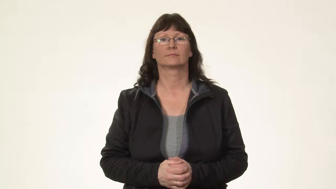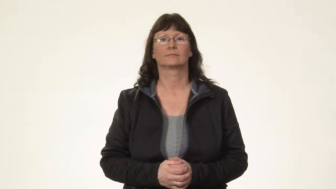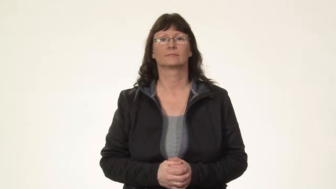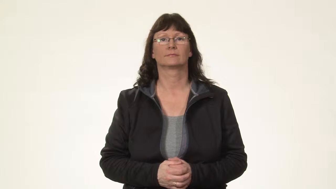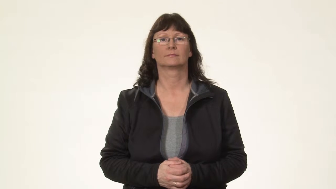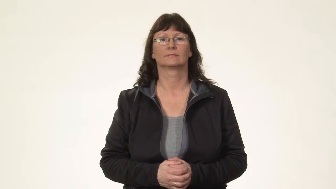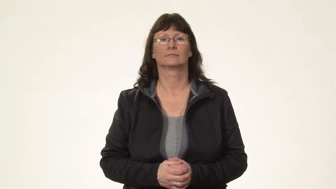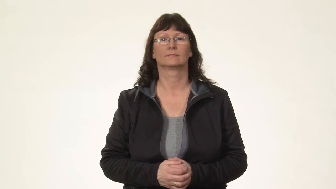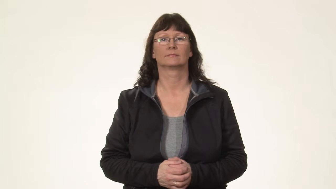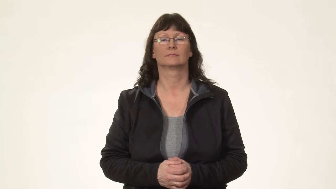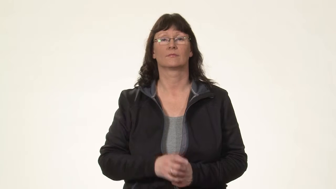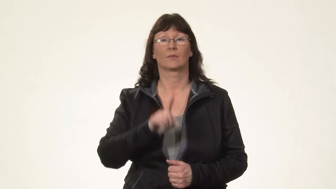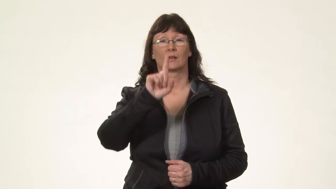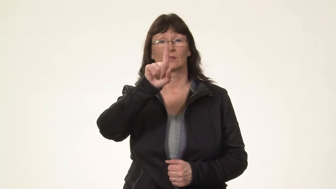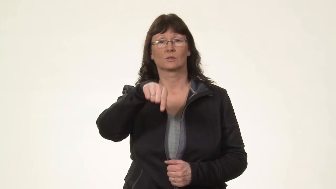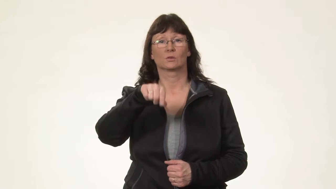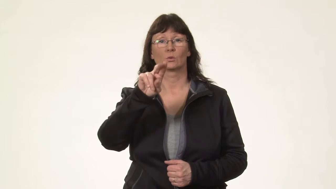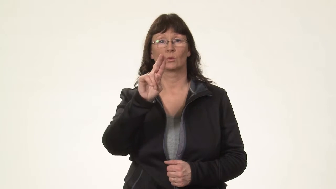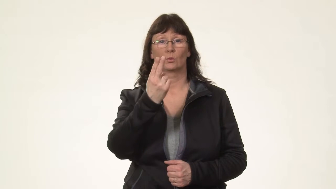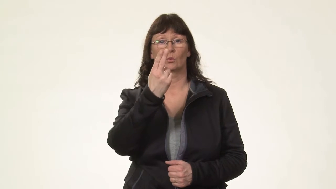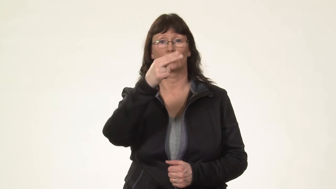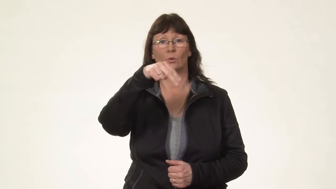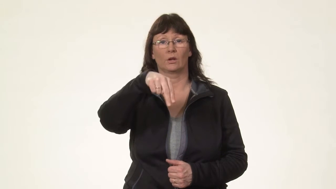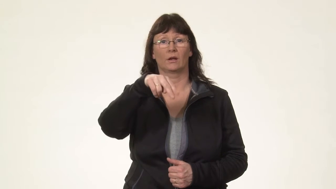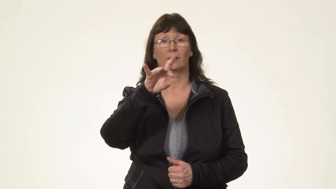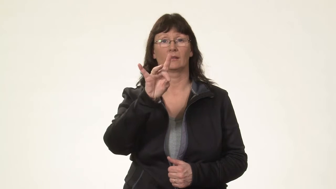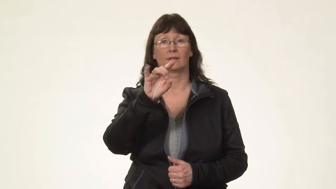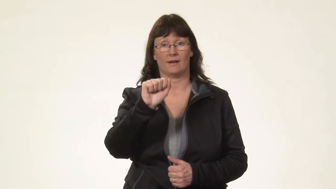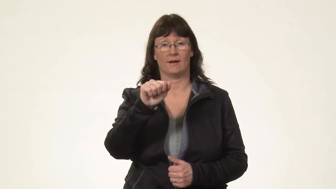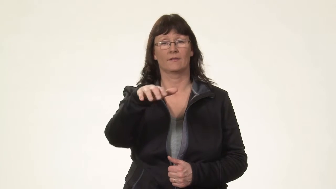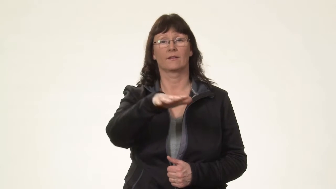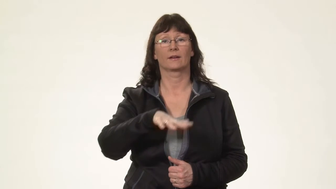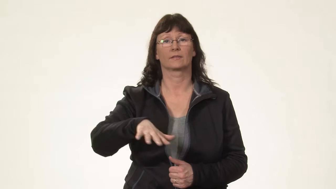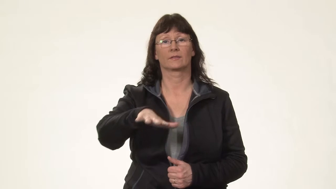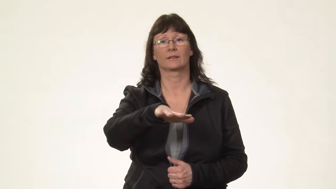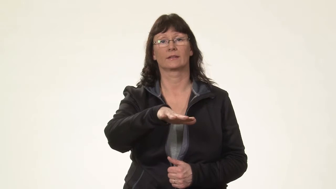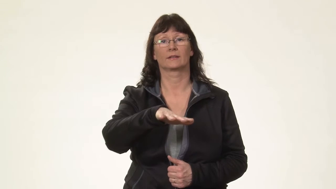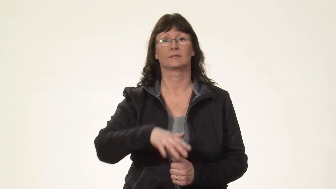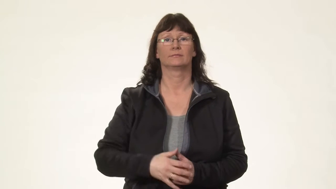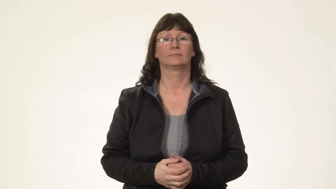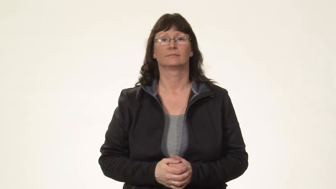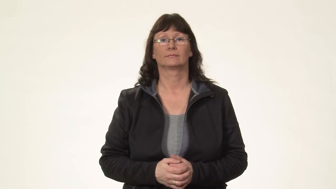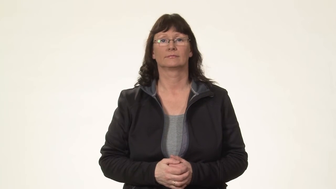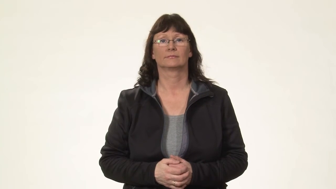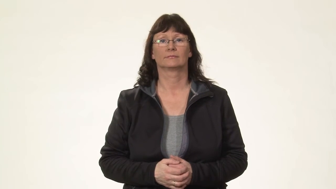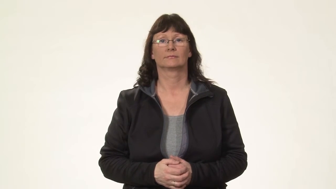Sunda hverfi